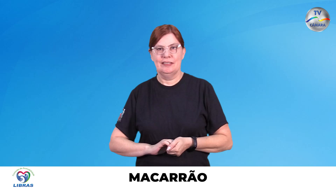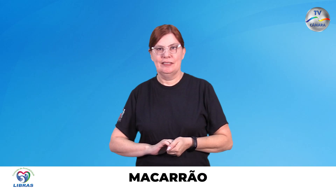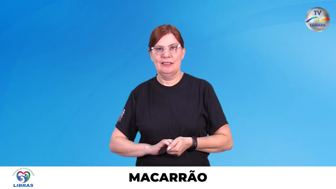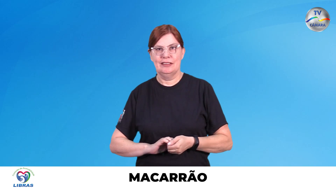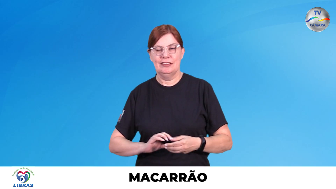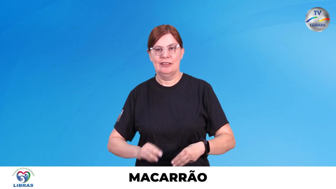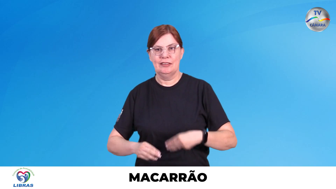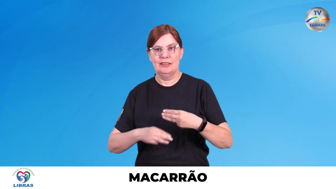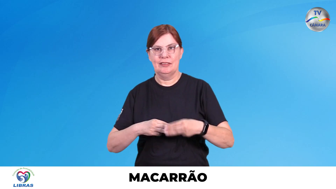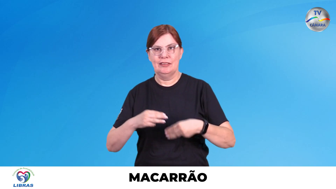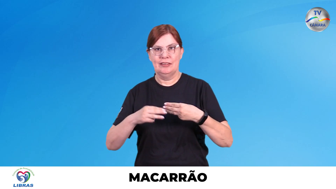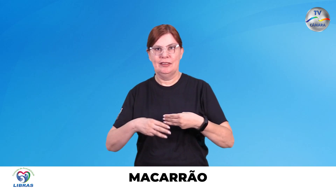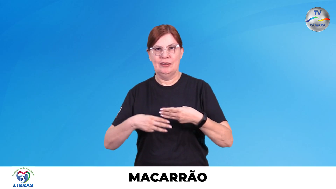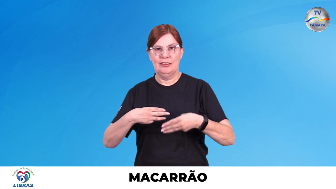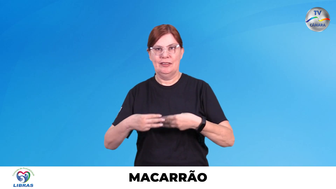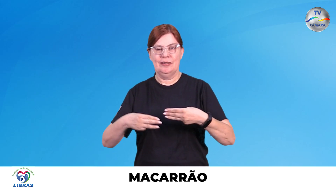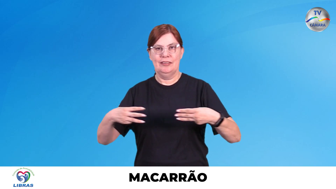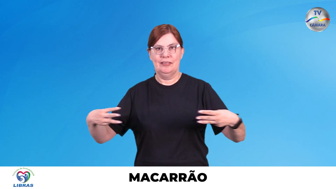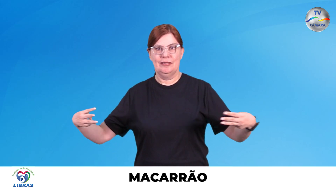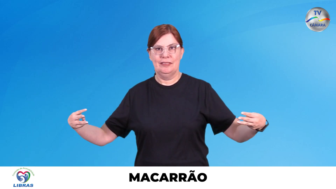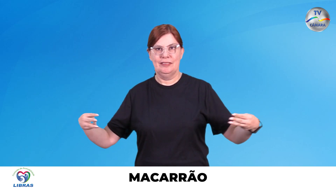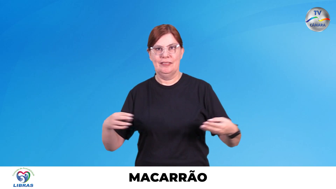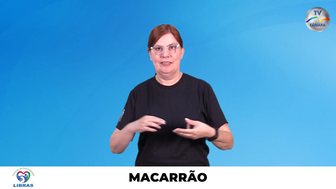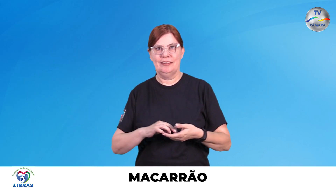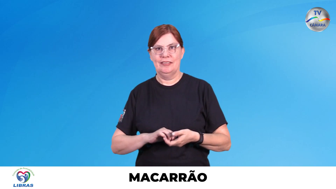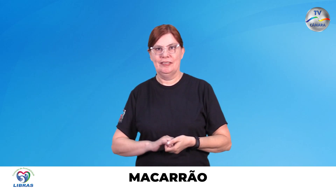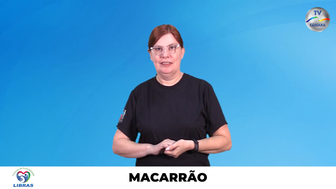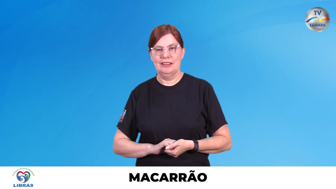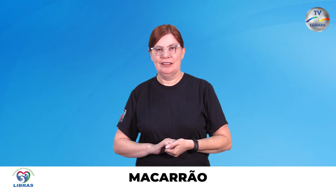Macarrão